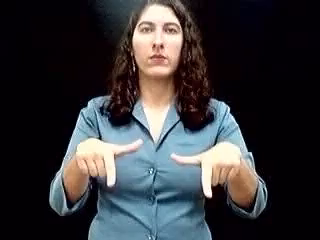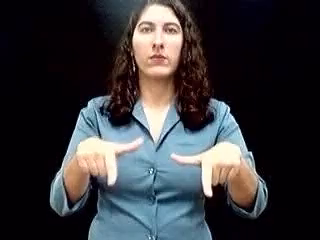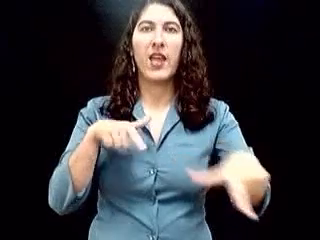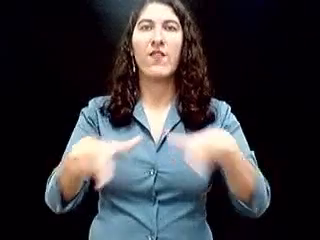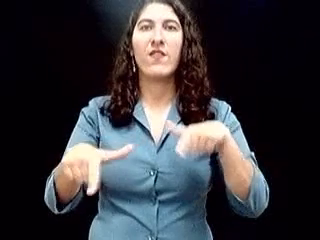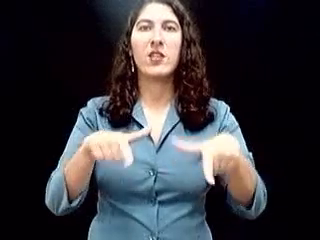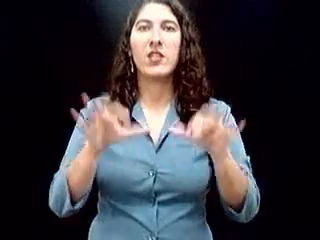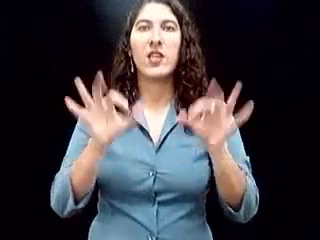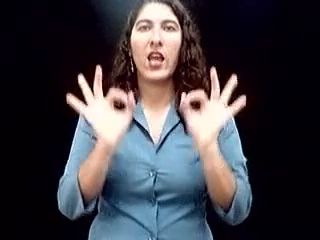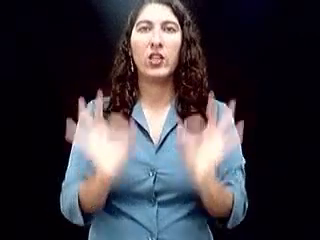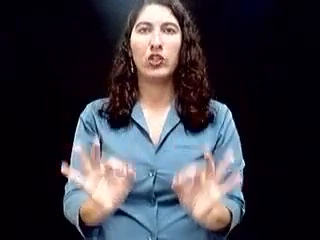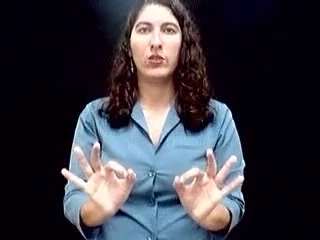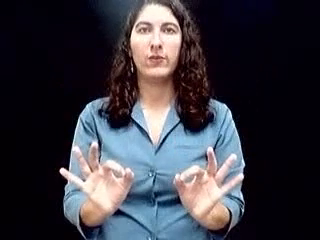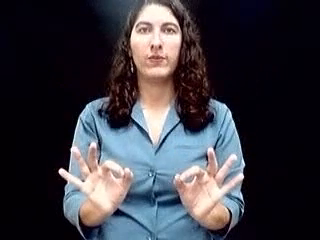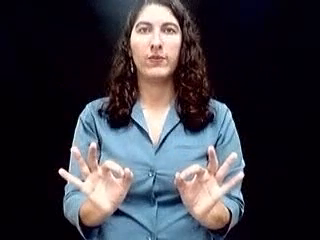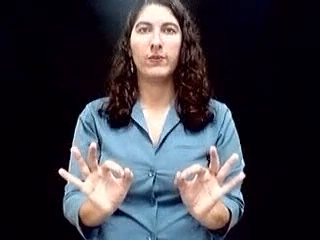eficiente